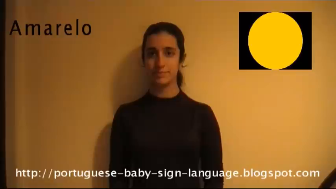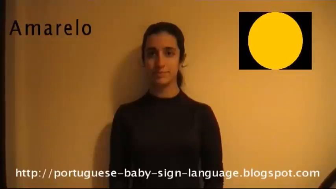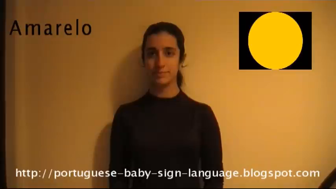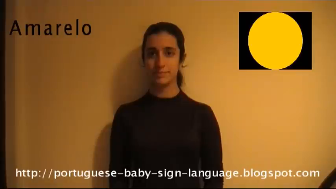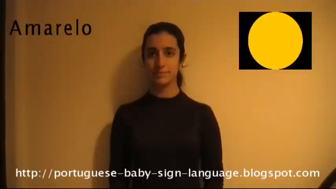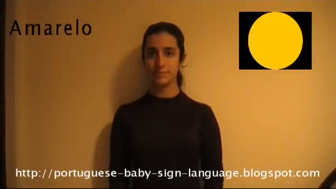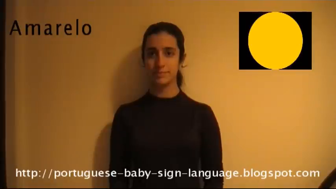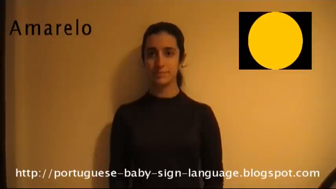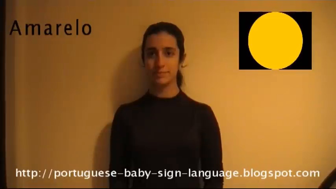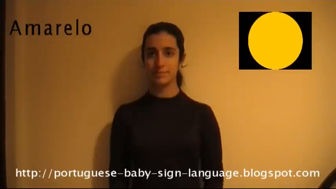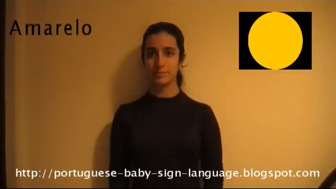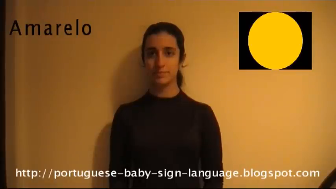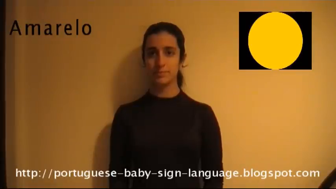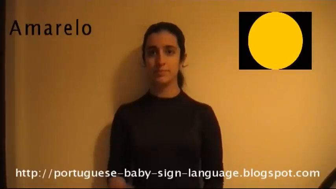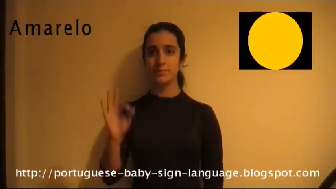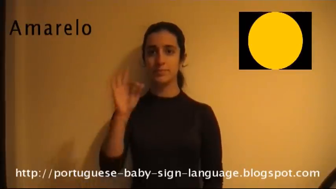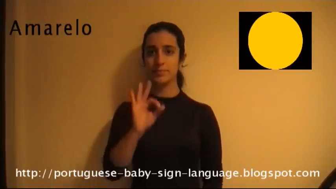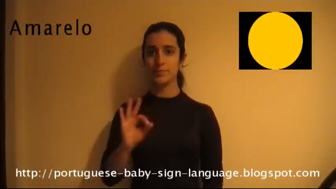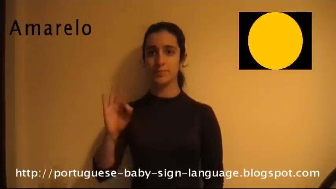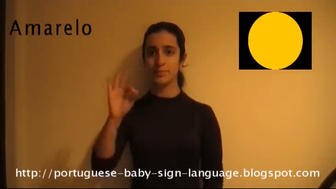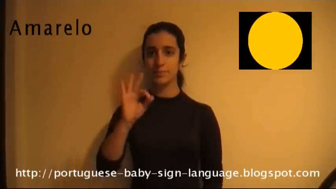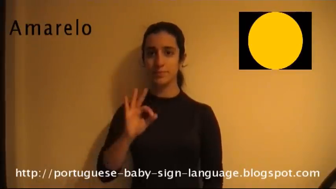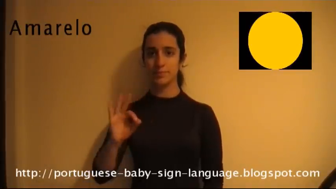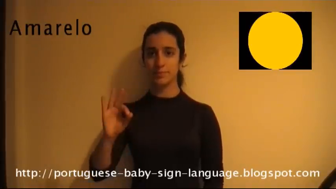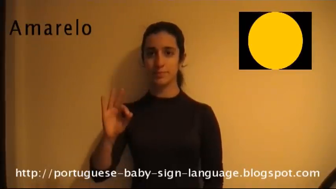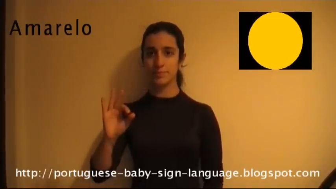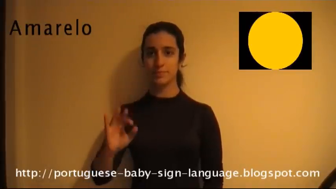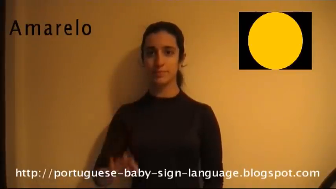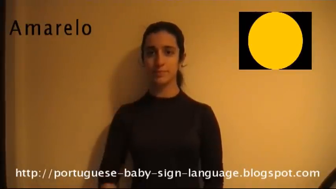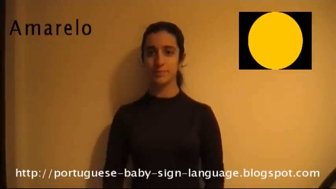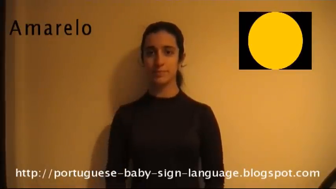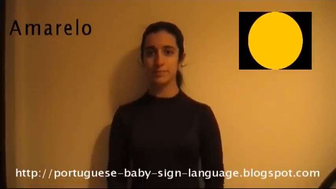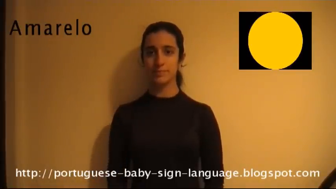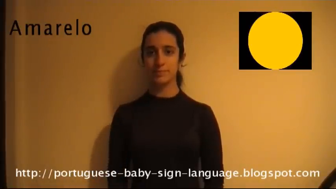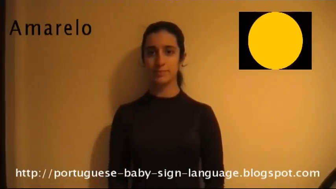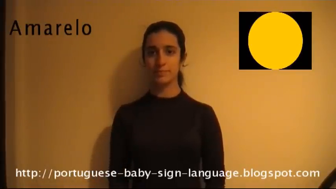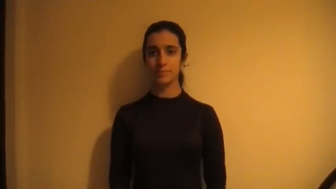amarelo